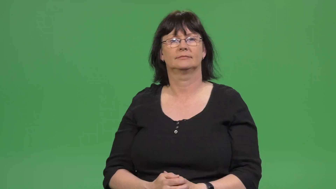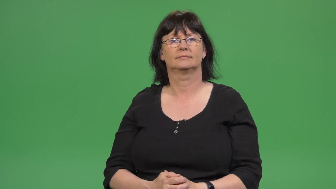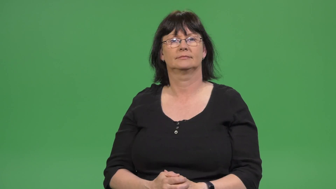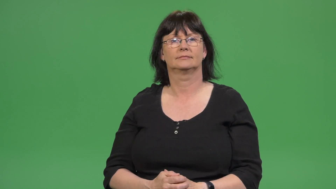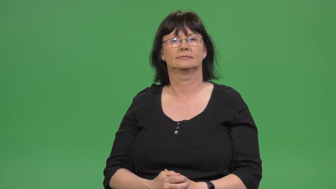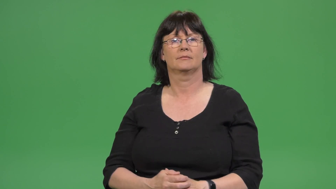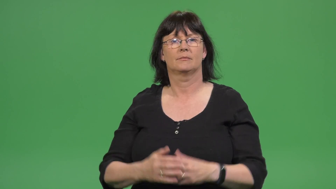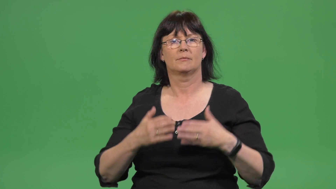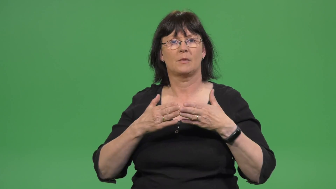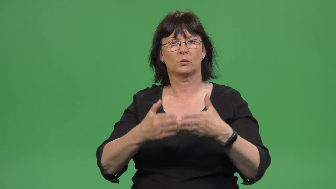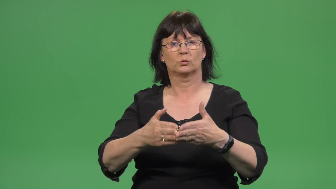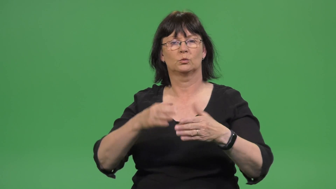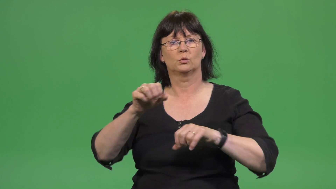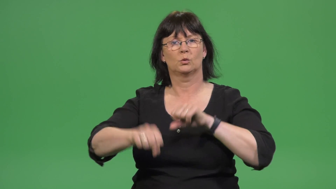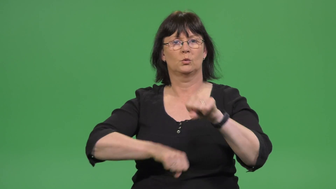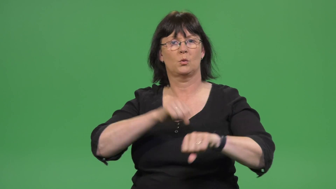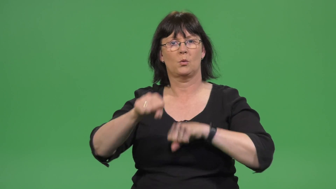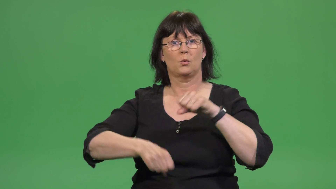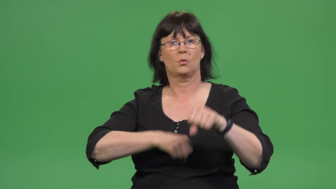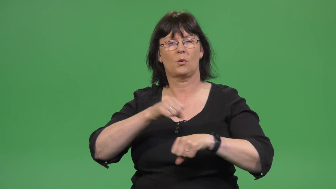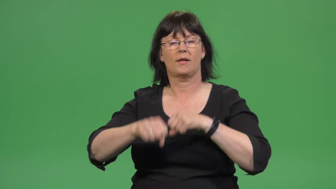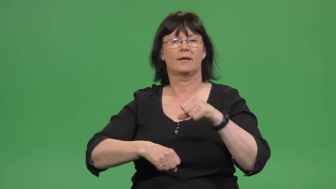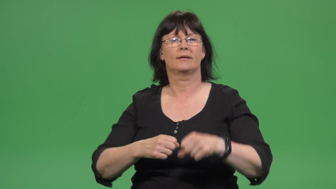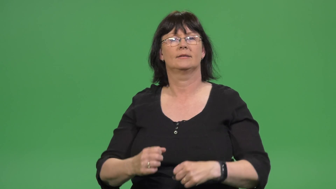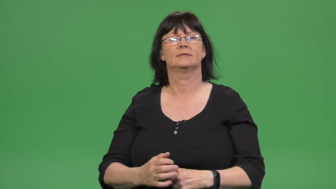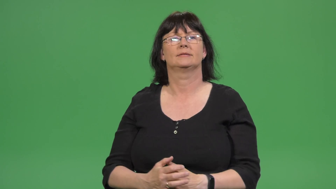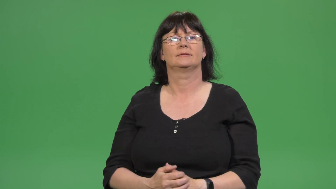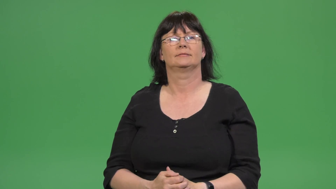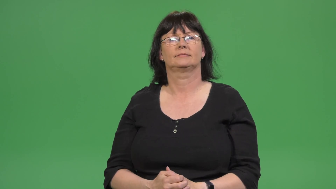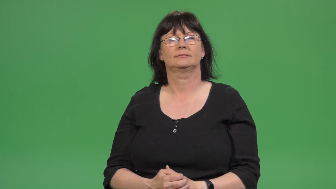hjólabátur